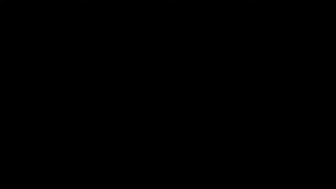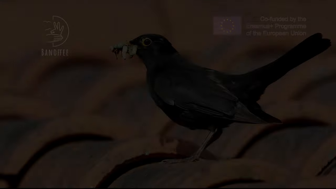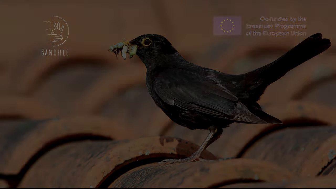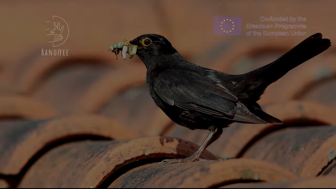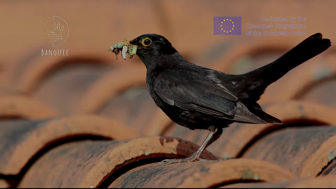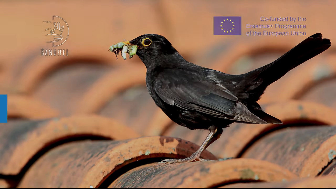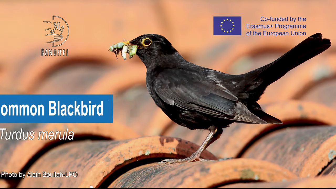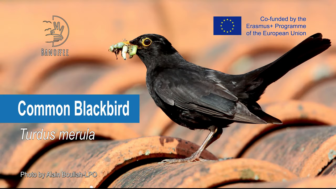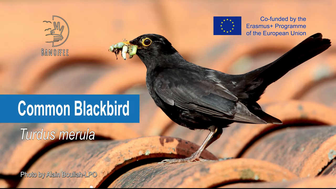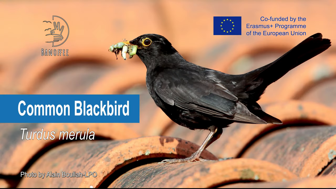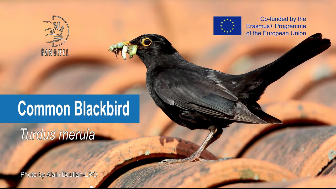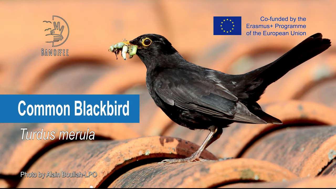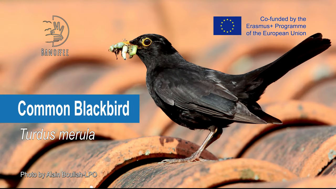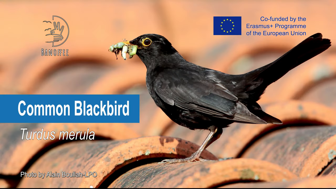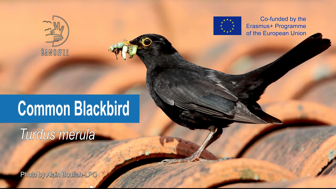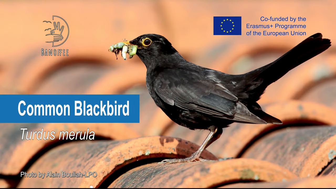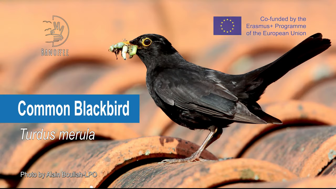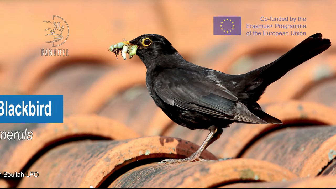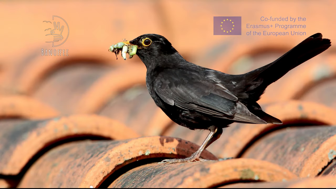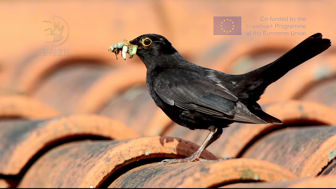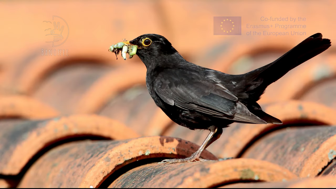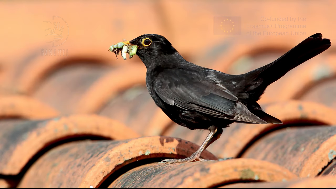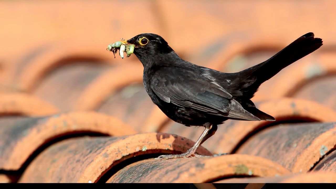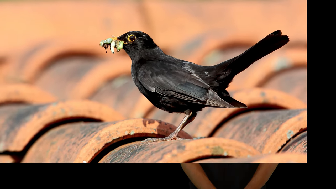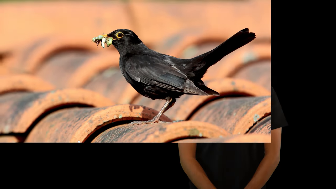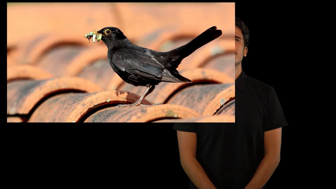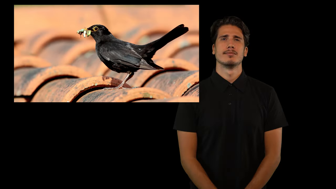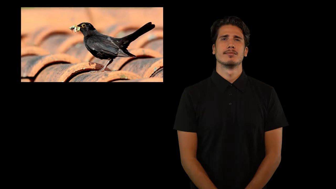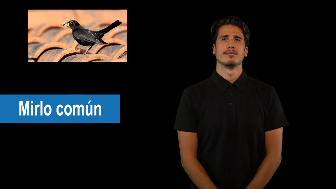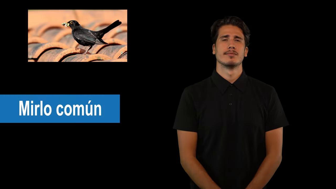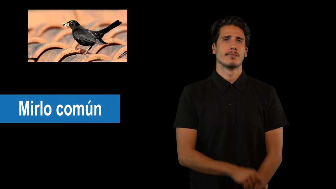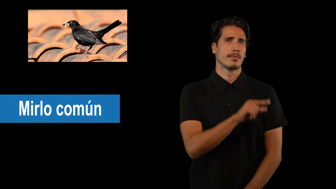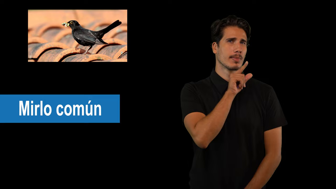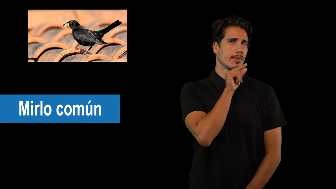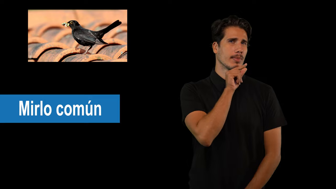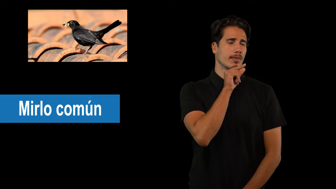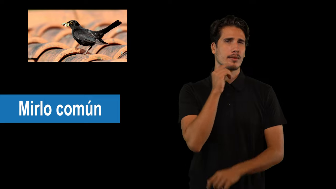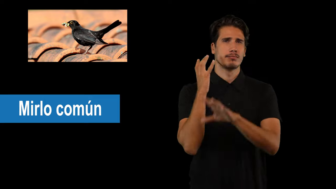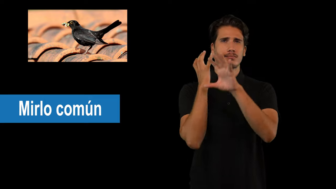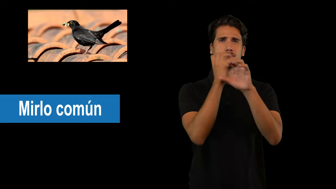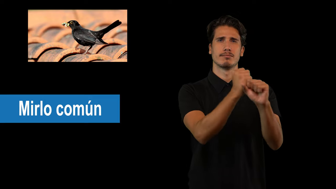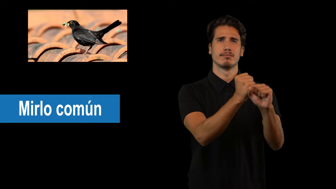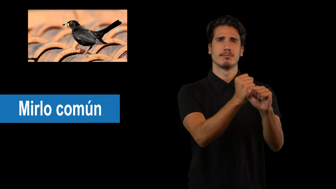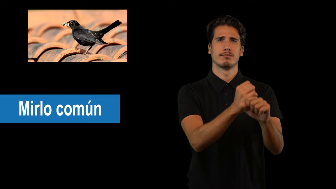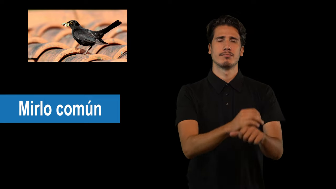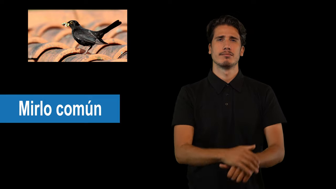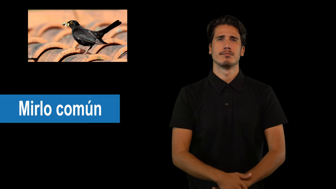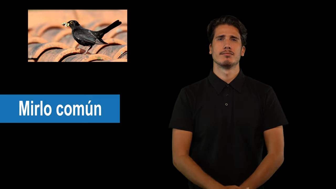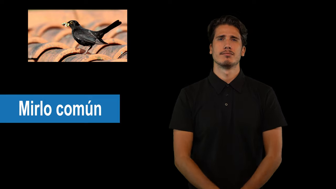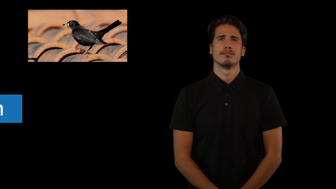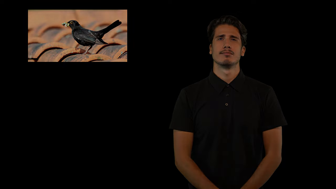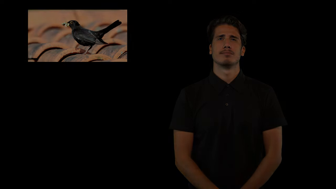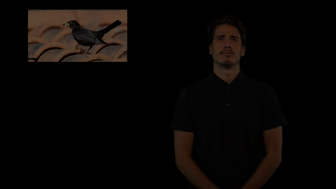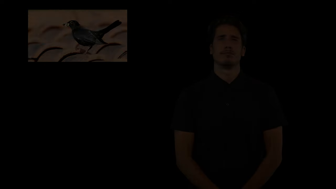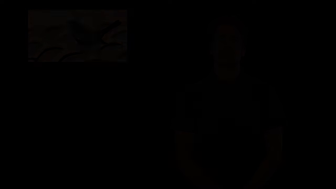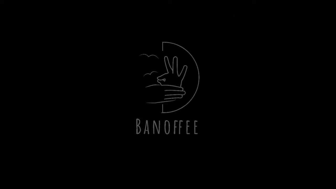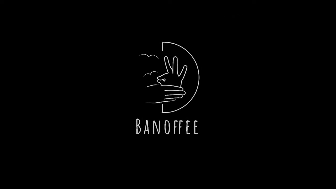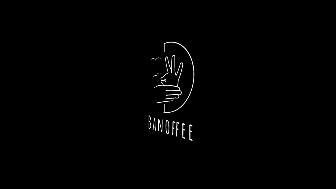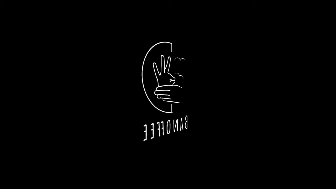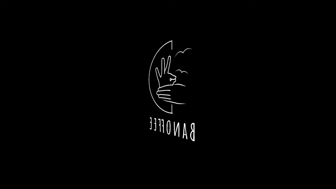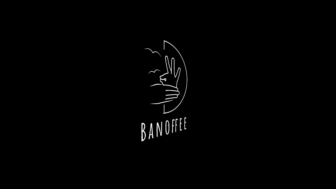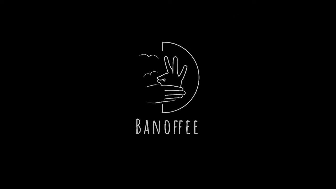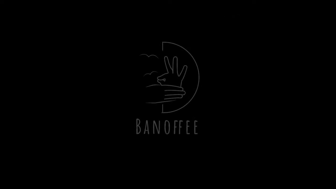Mirlo común